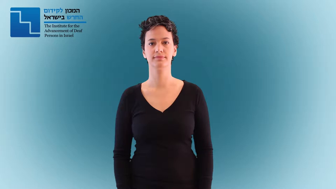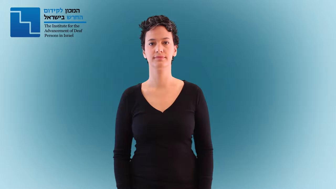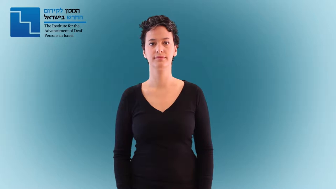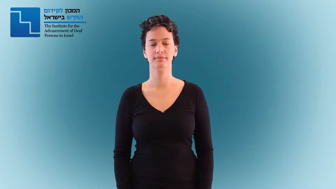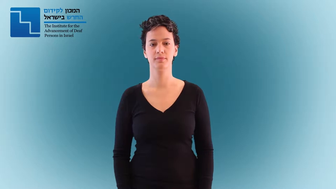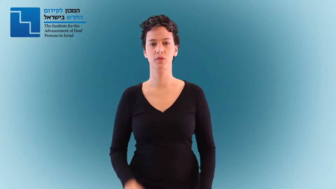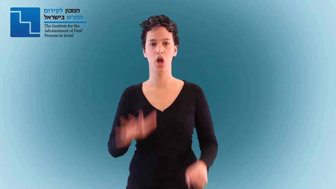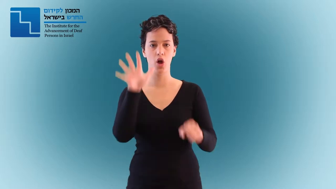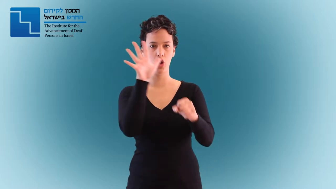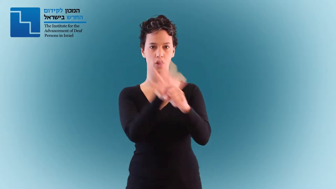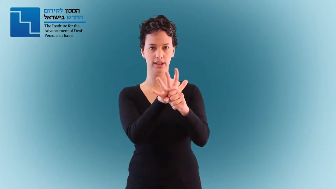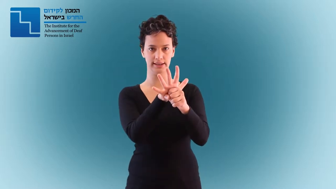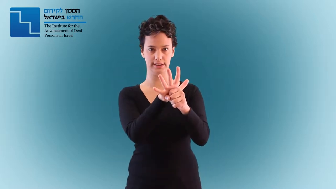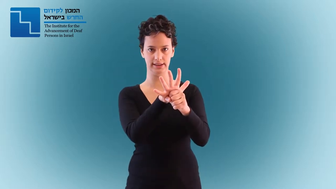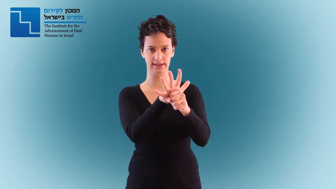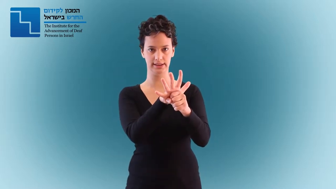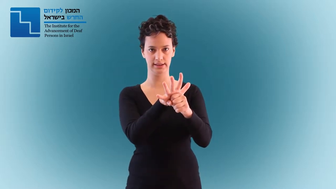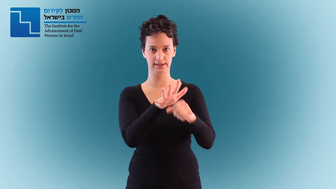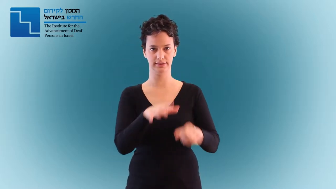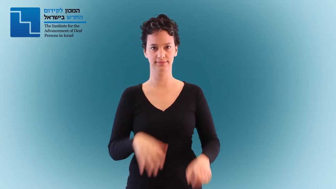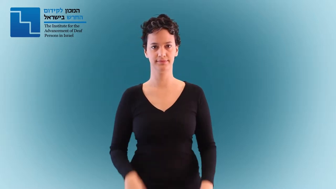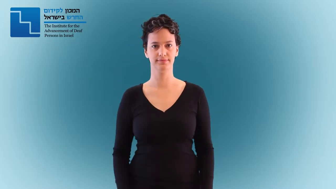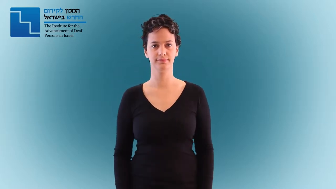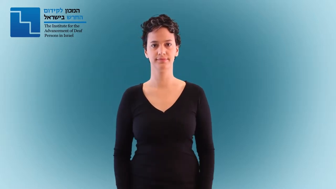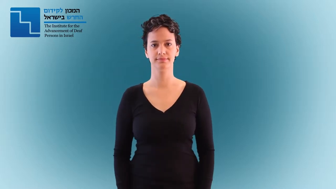אונס